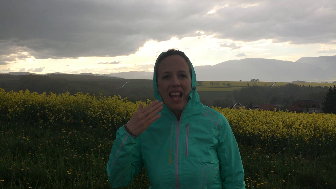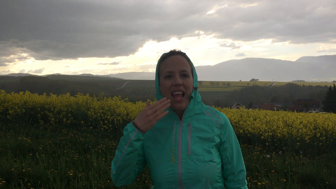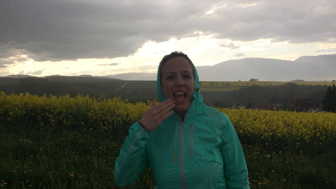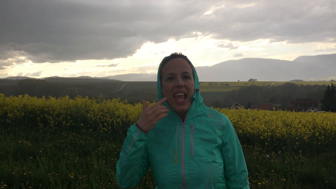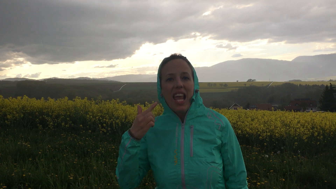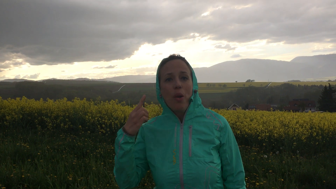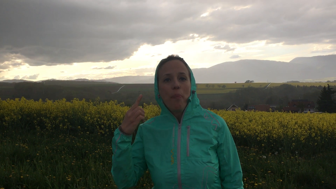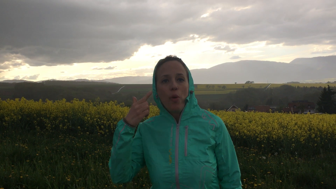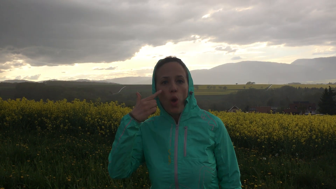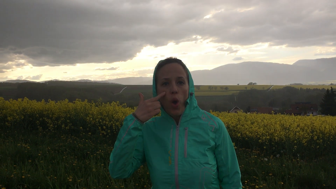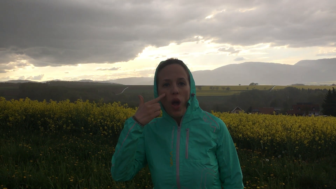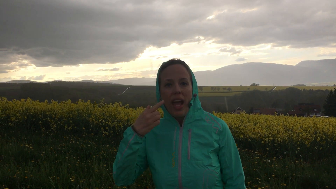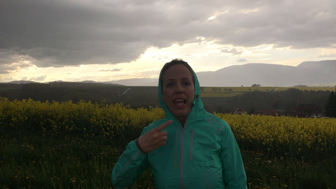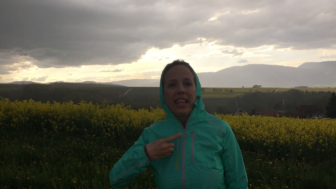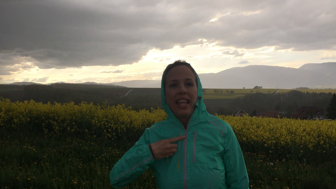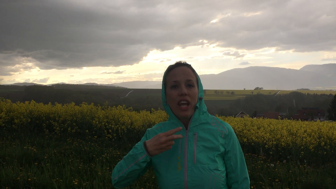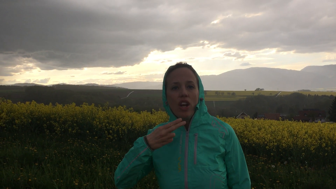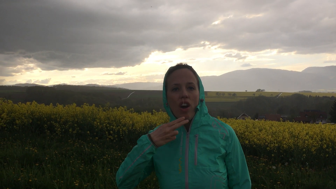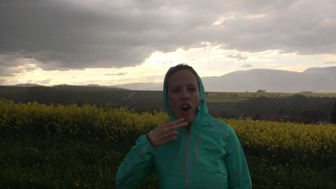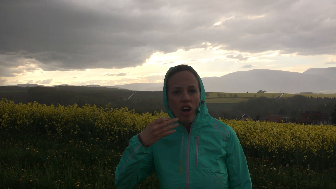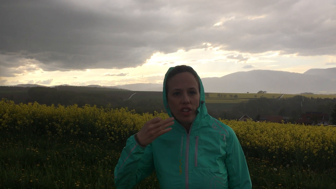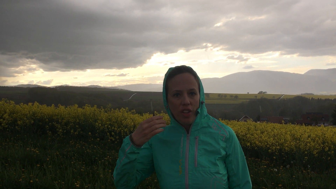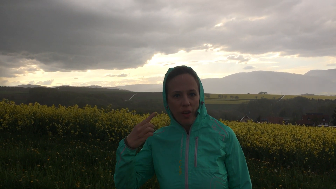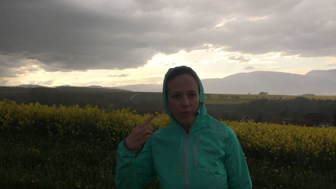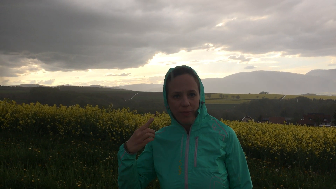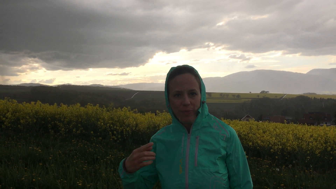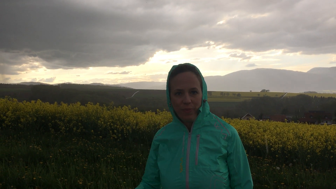il pleut des cordes